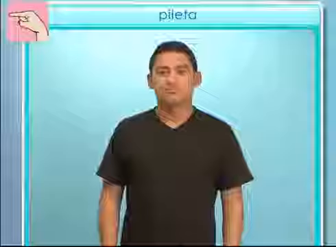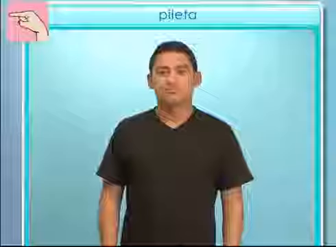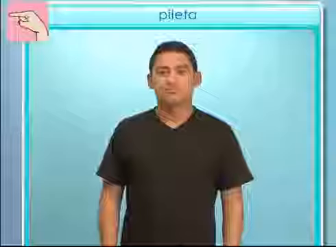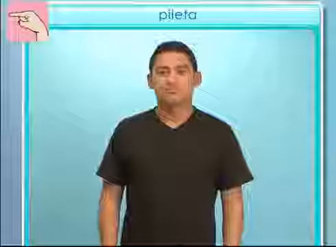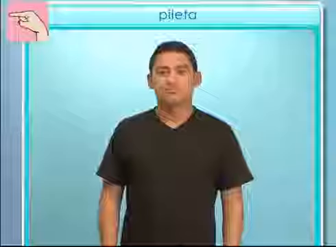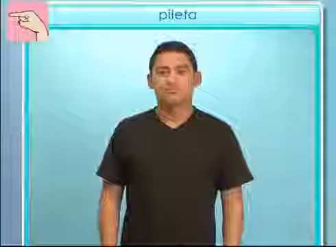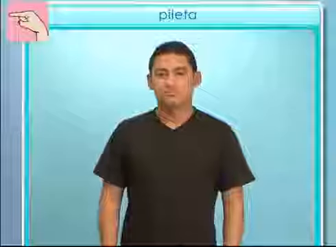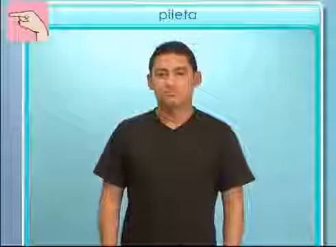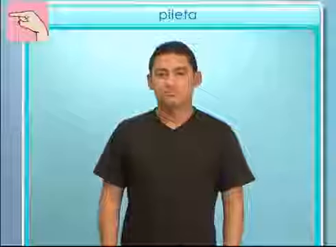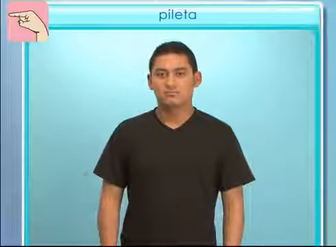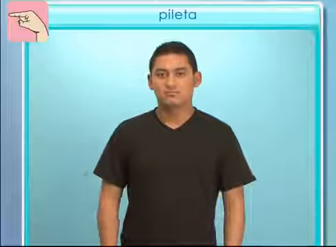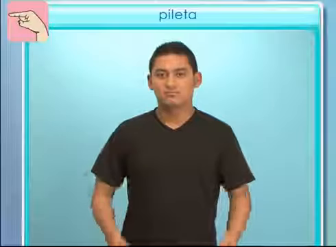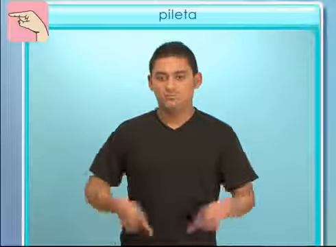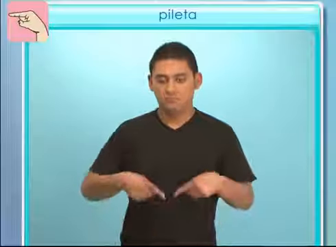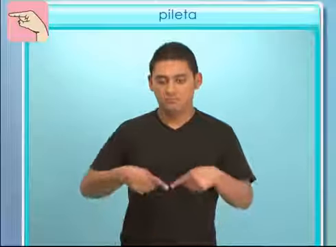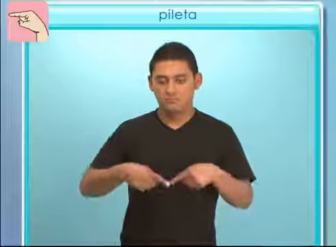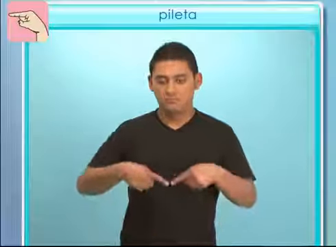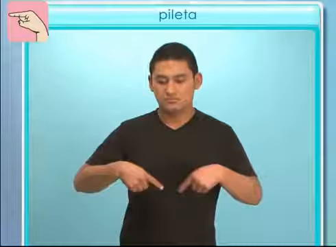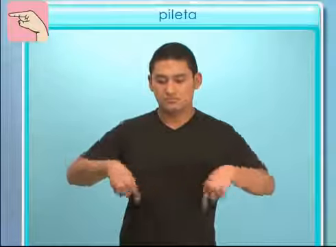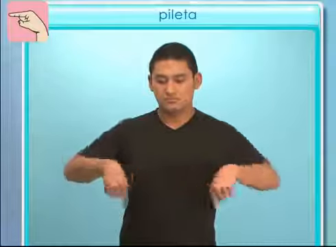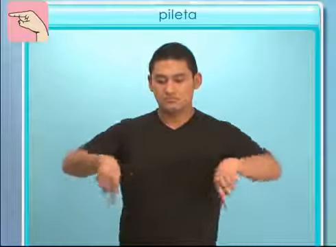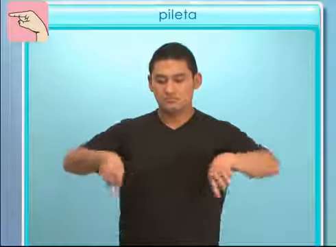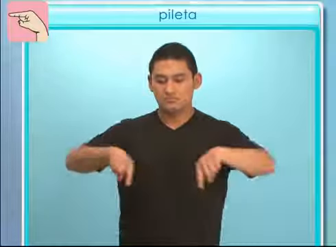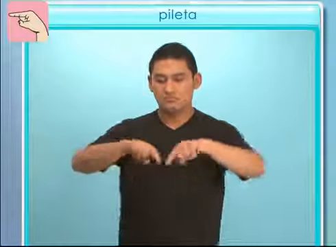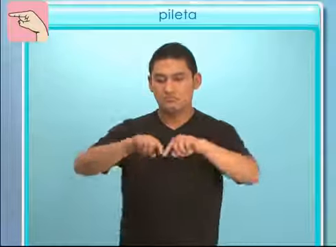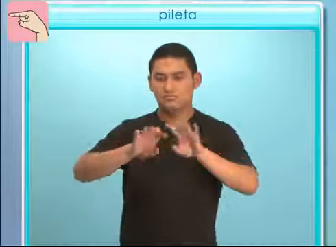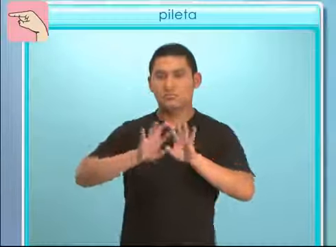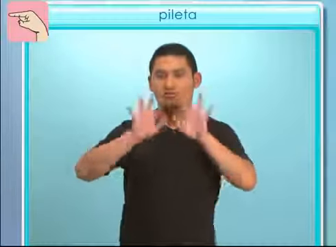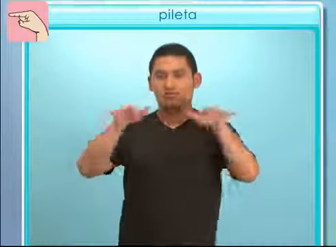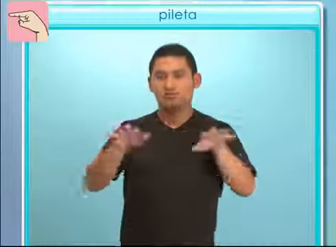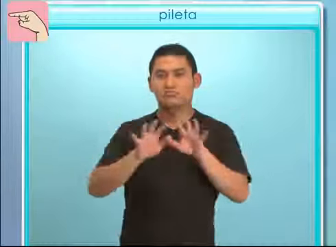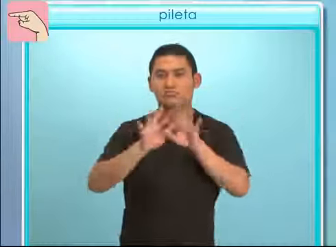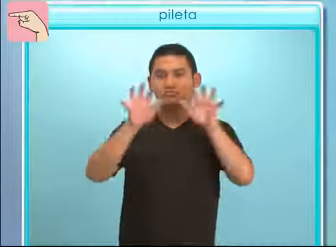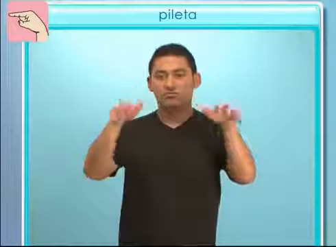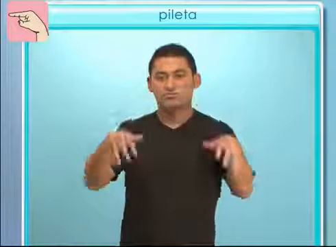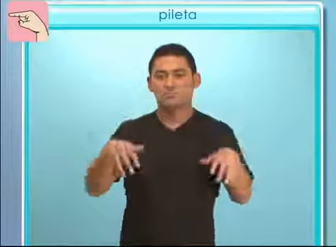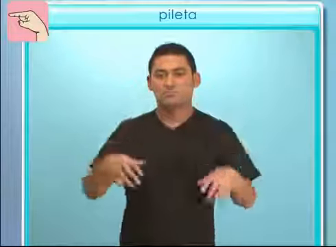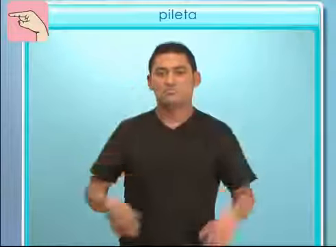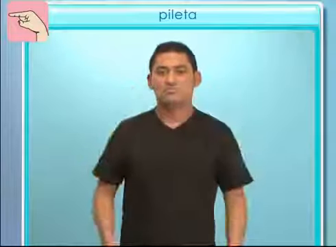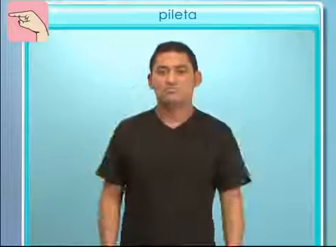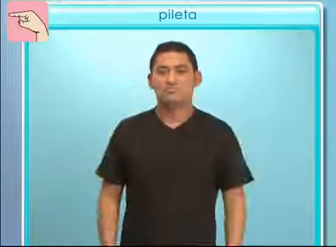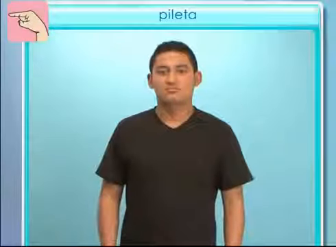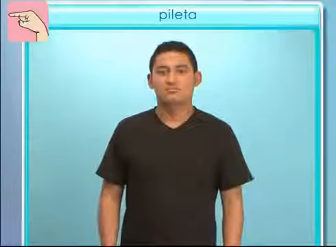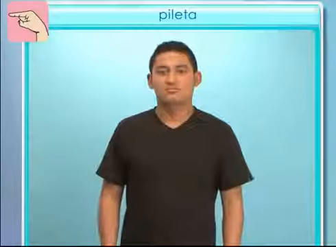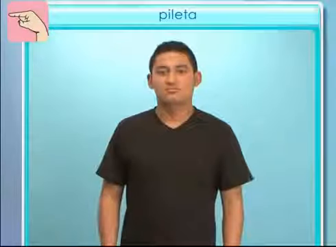Pileta